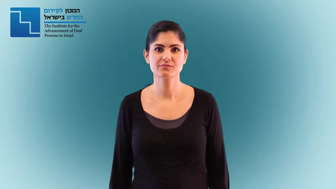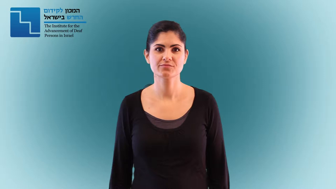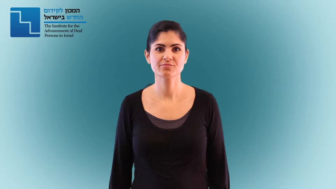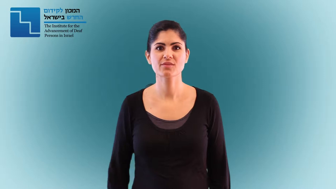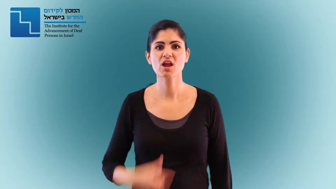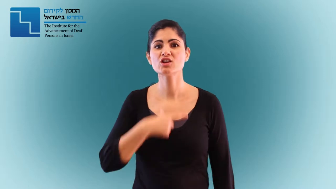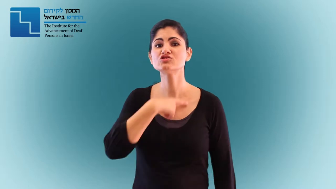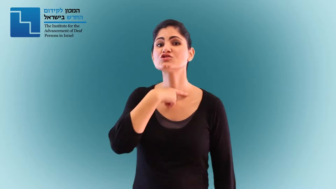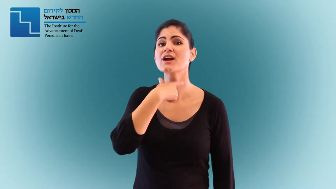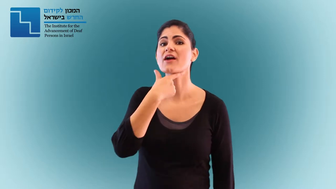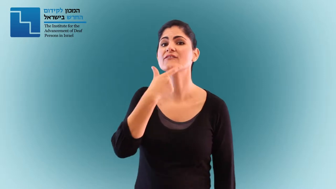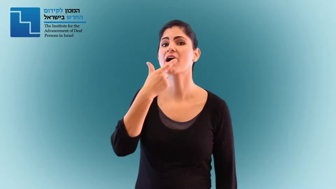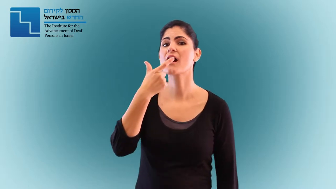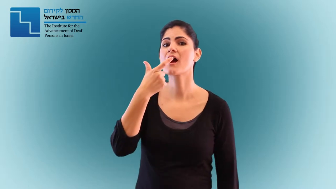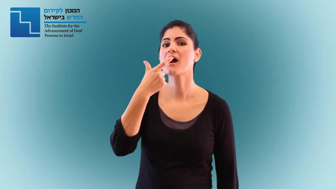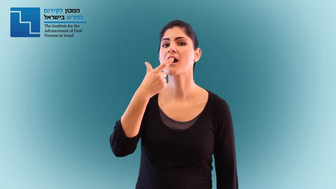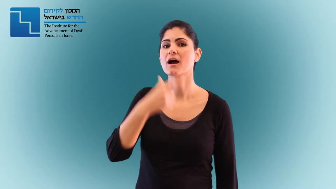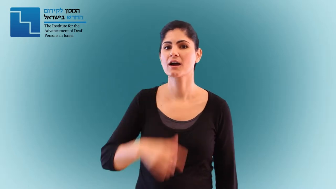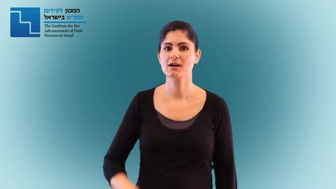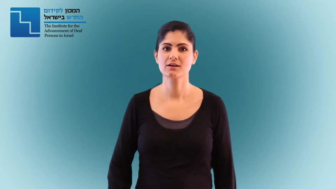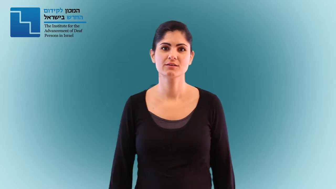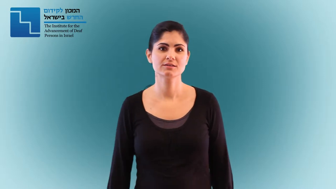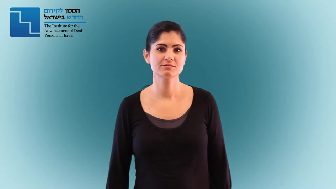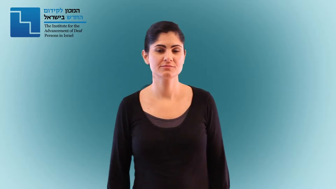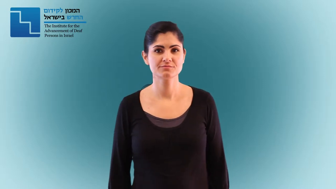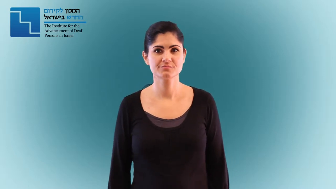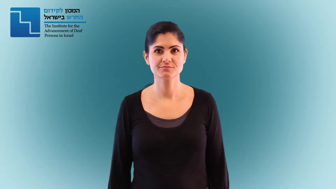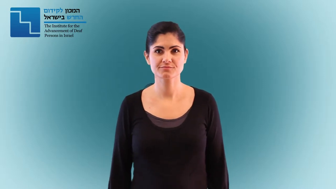ג'ירפה